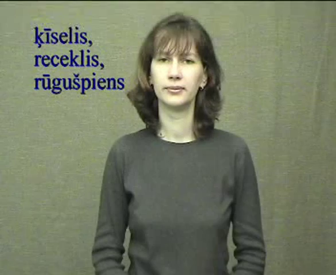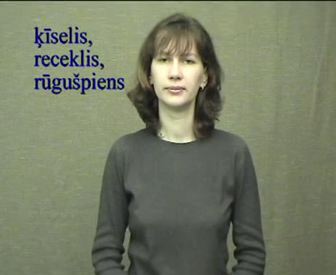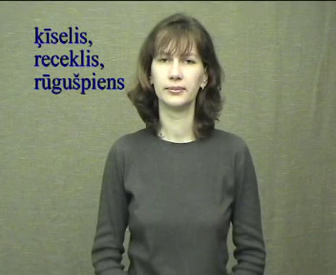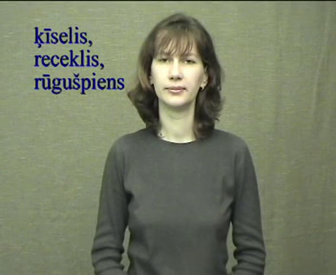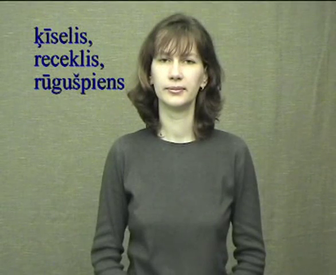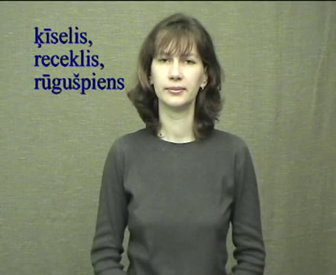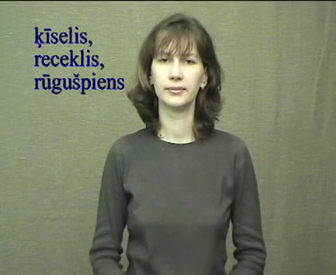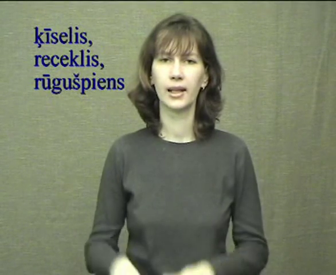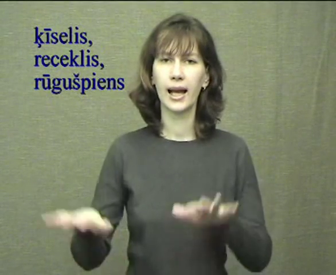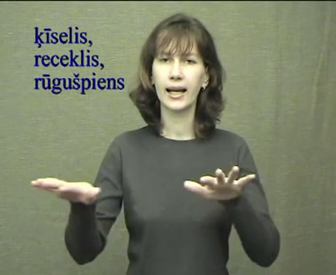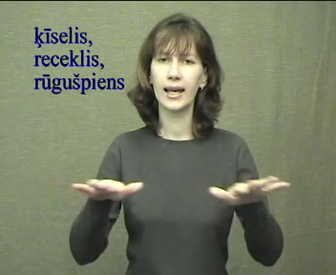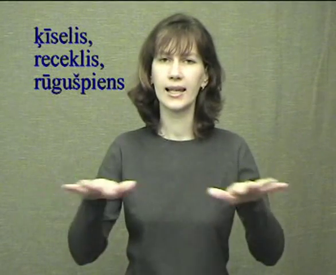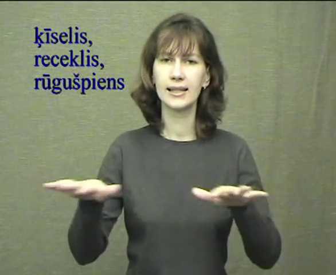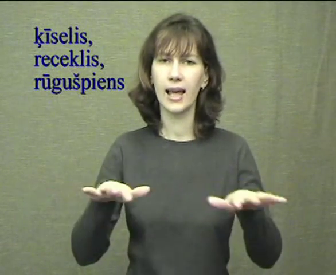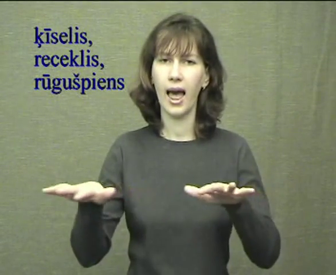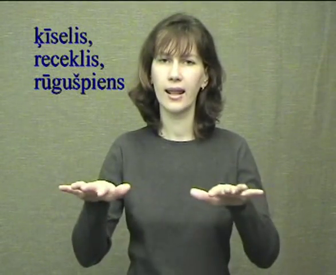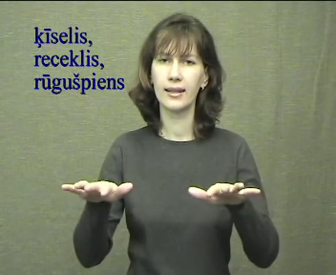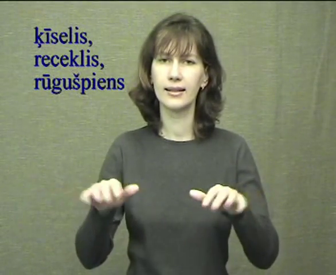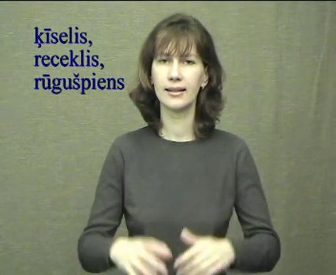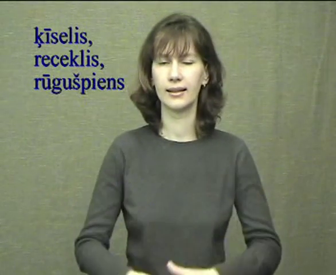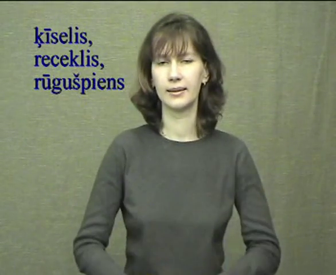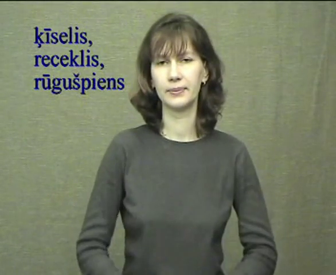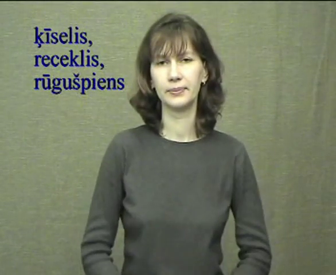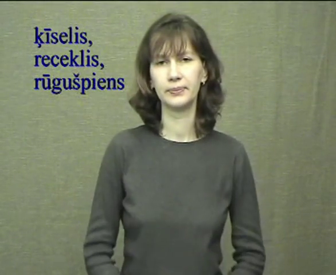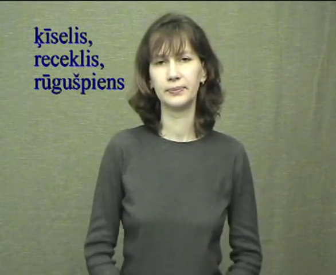kiselis